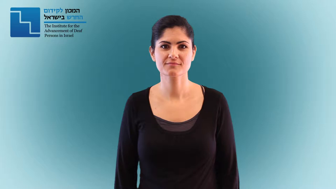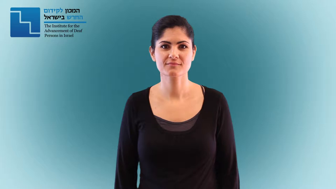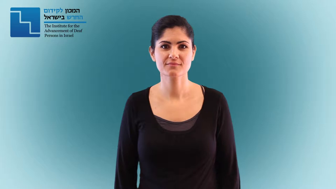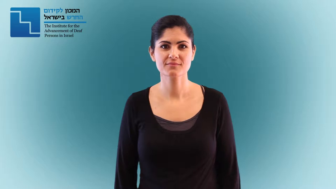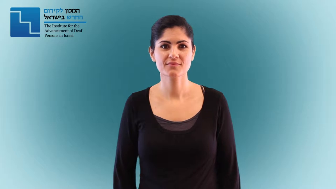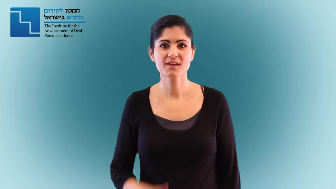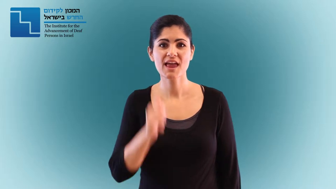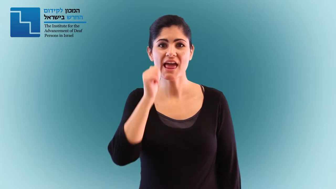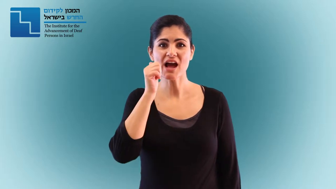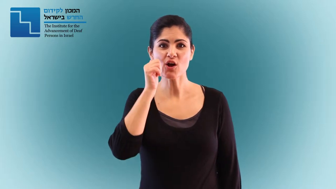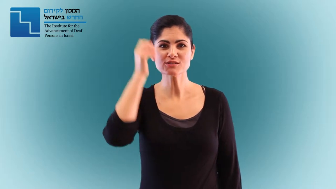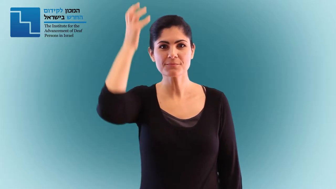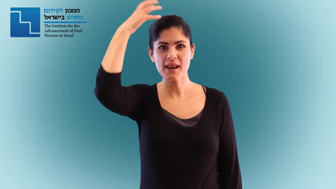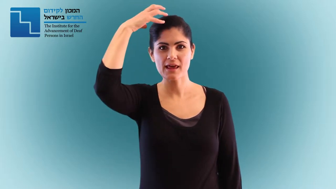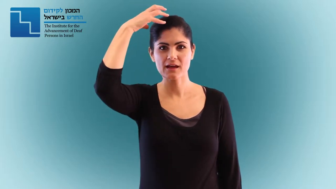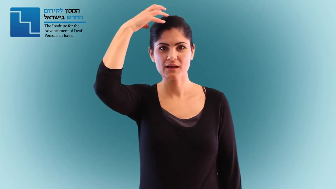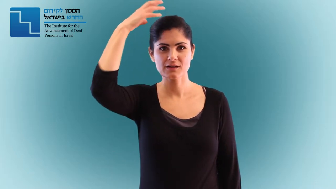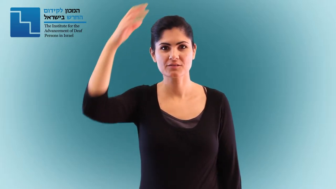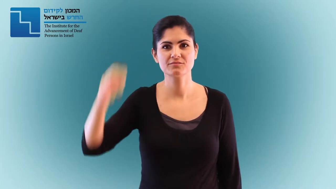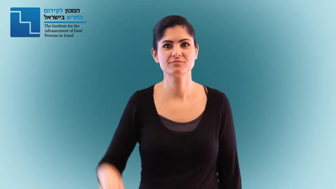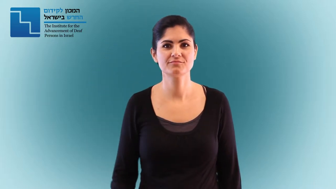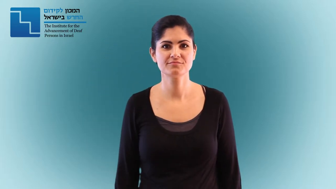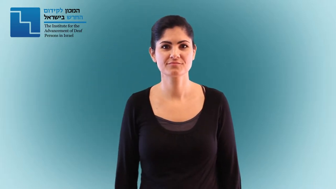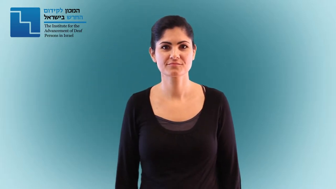אגוז מלך